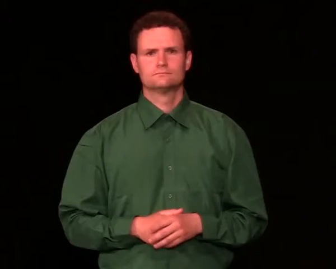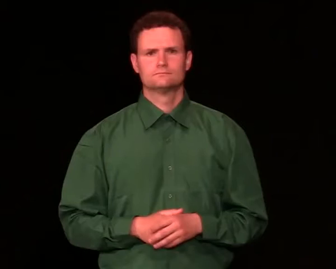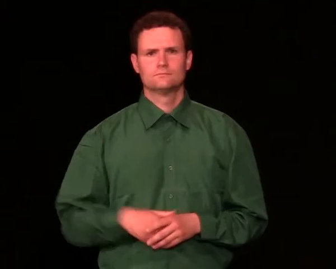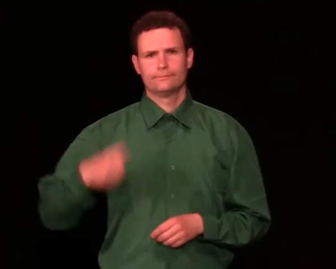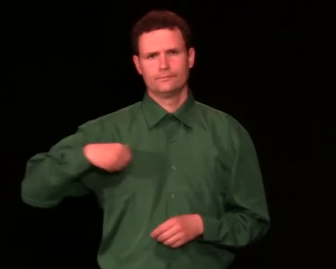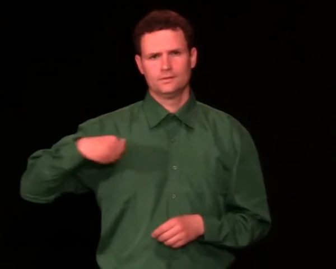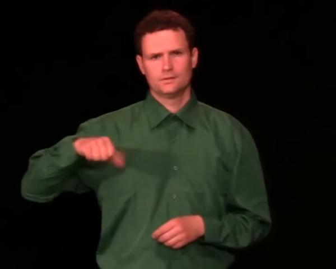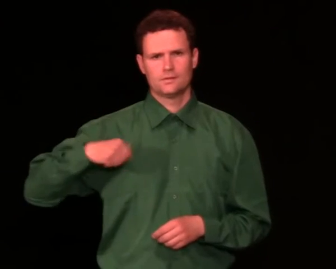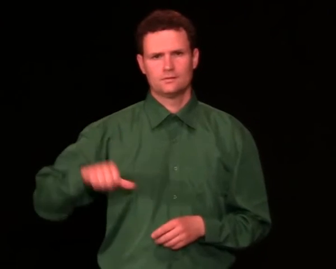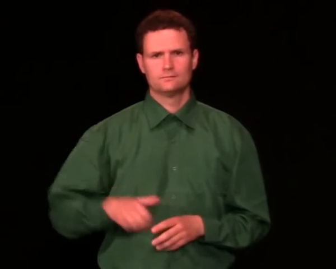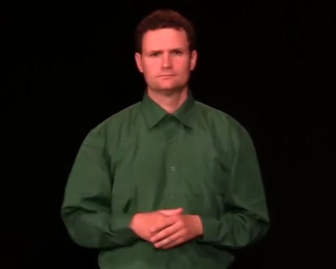bílá